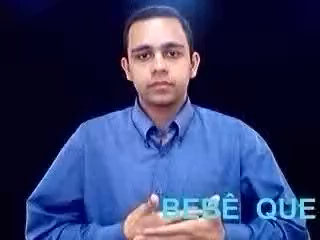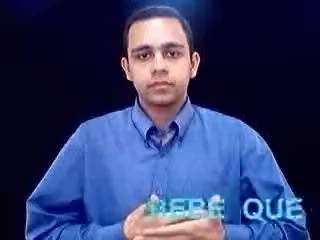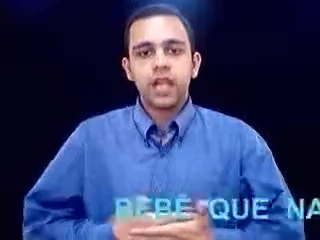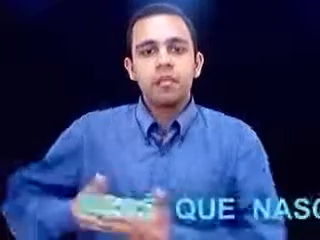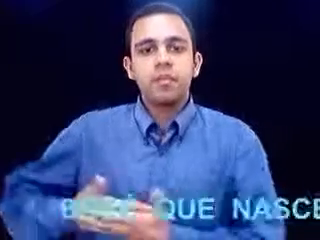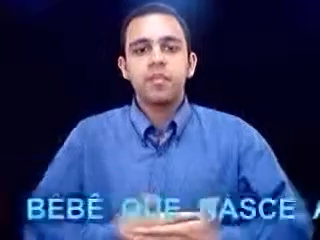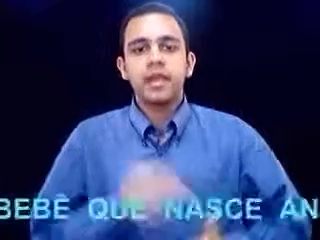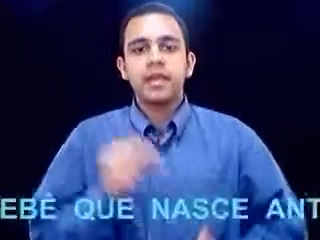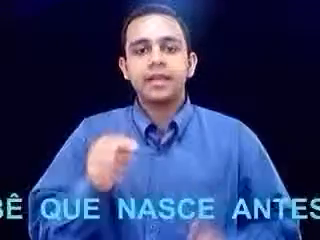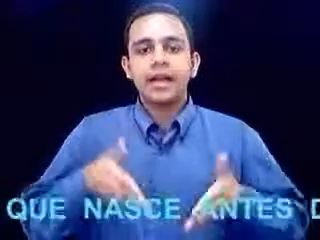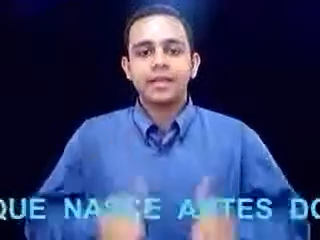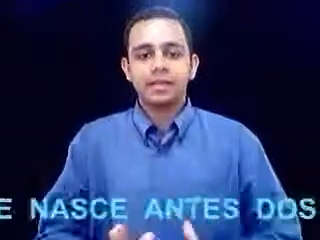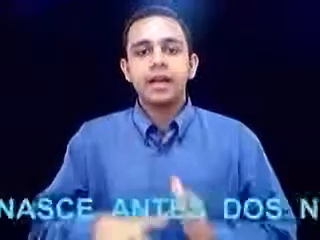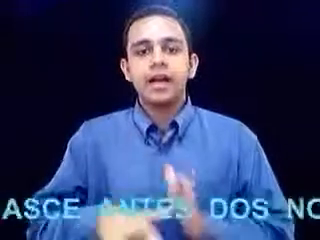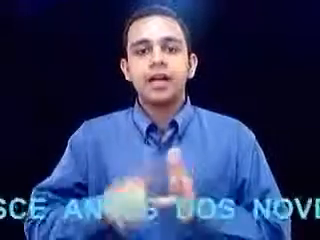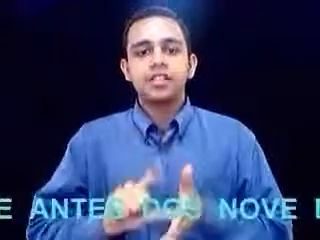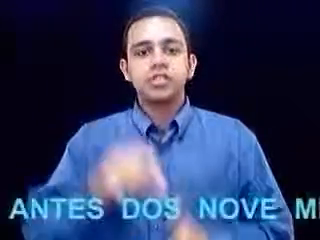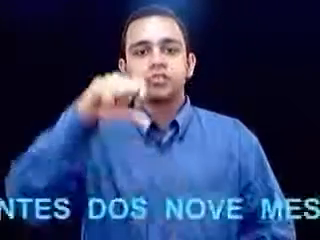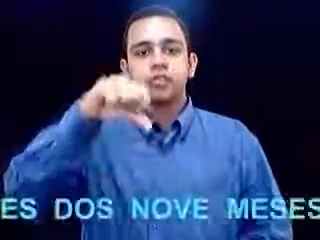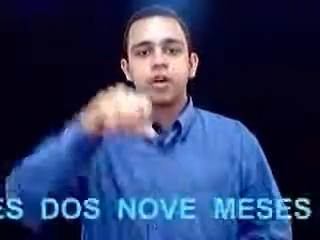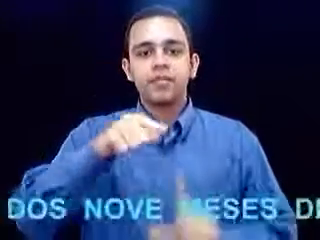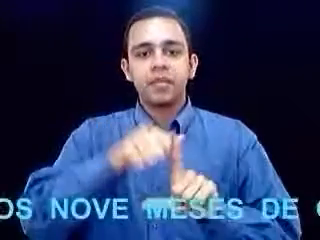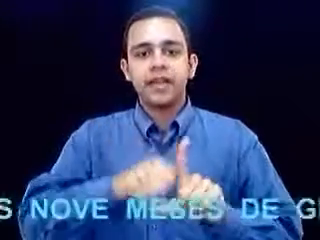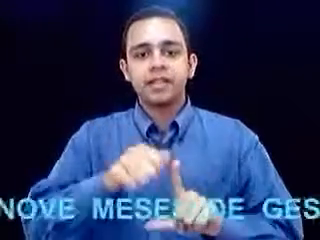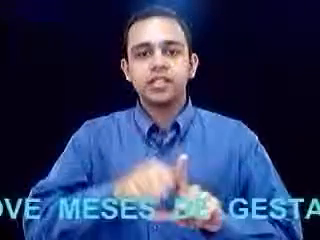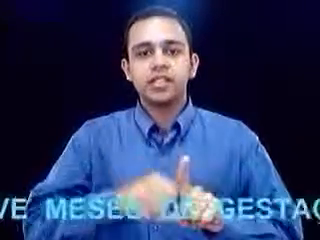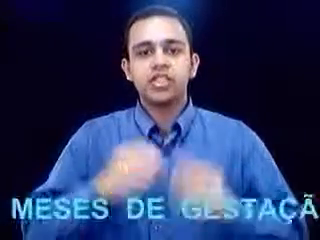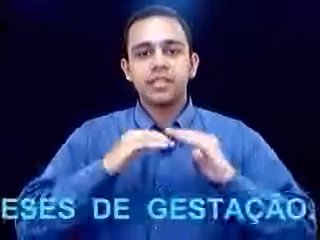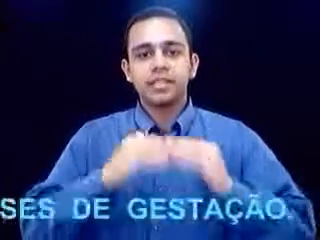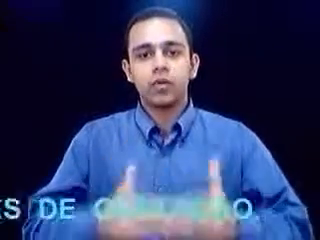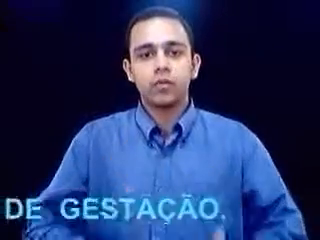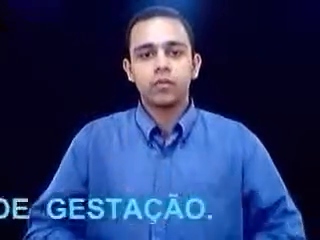pprematuro